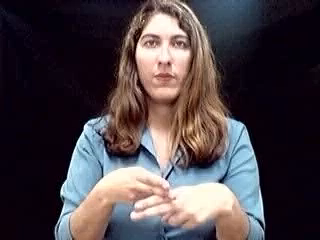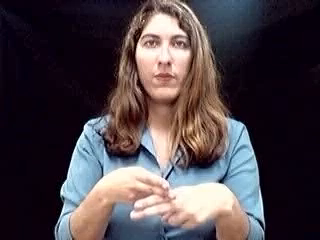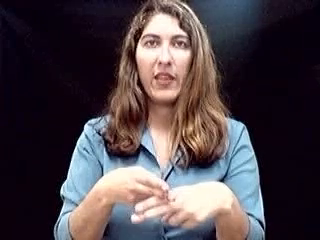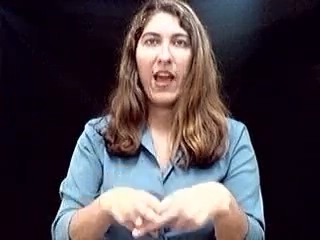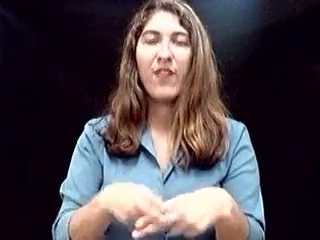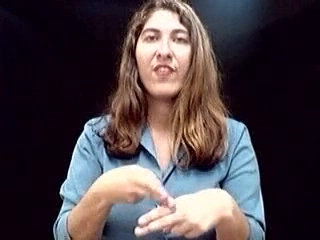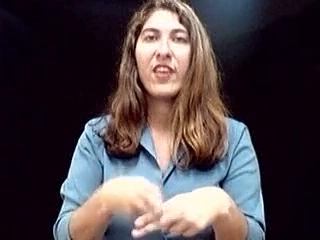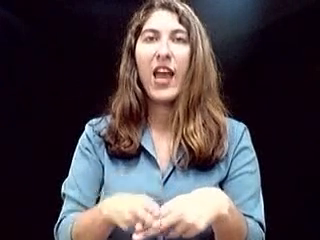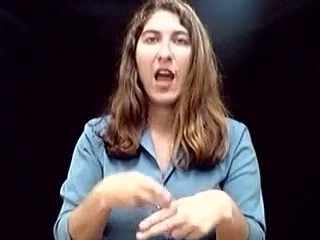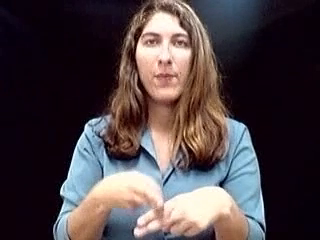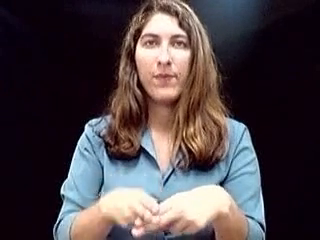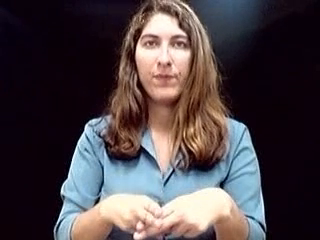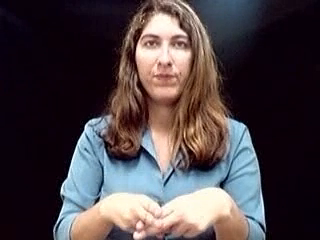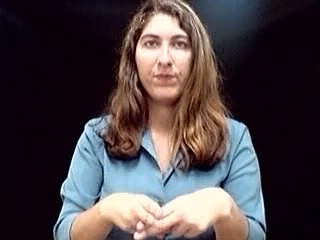afiar